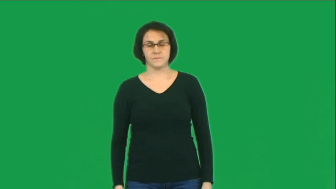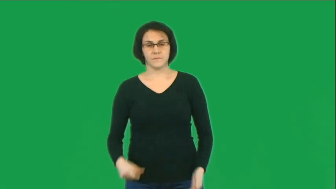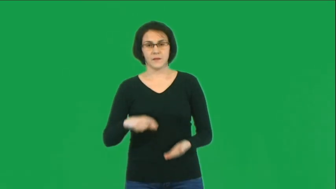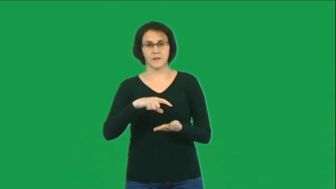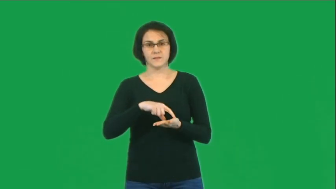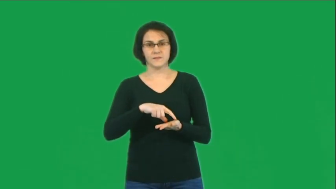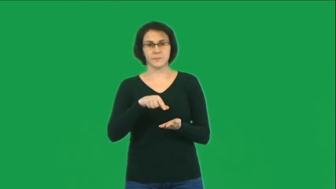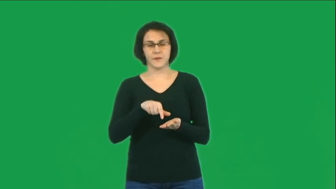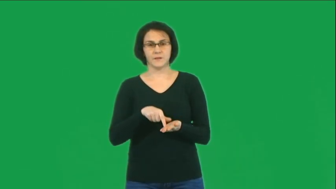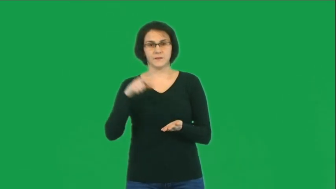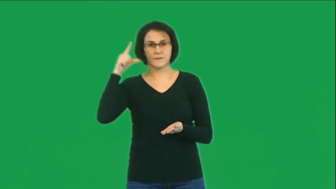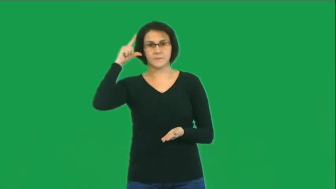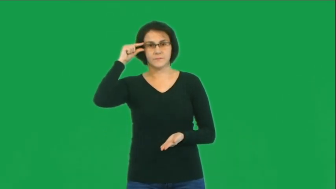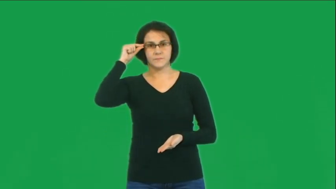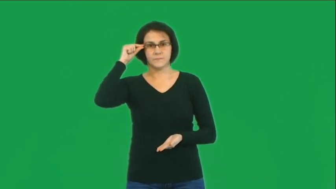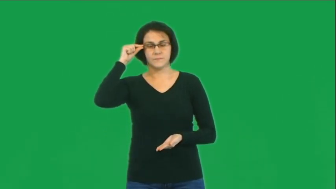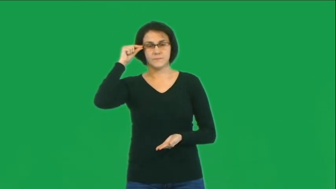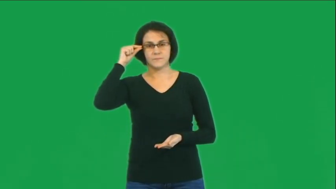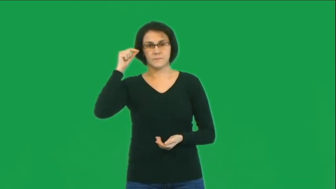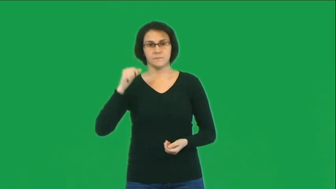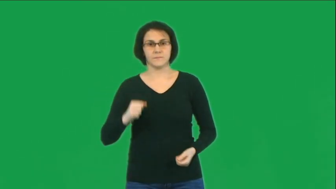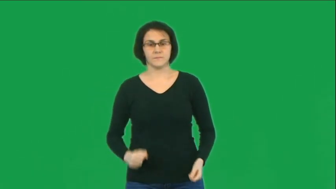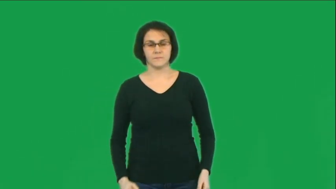sypialnia